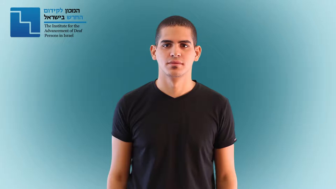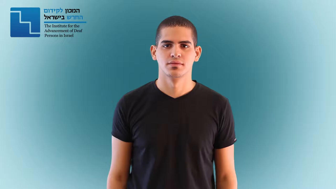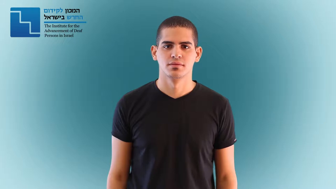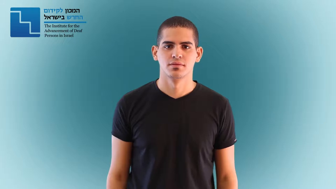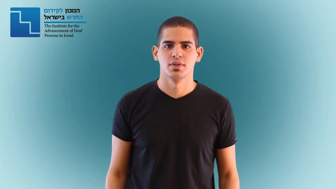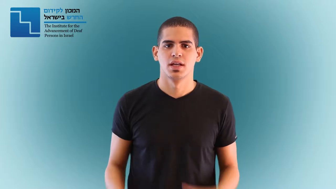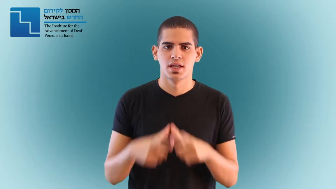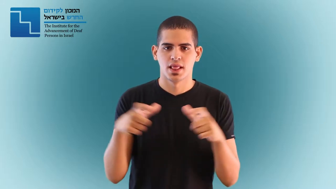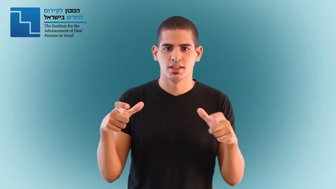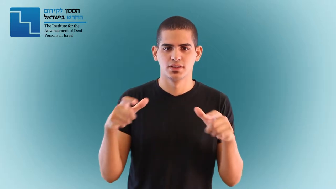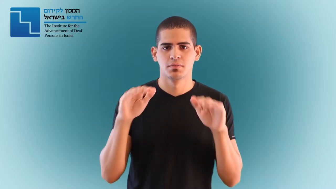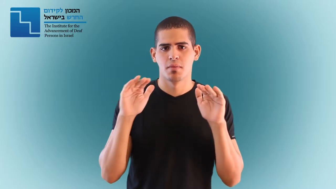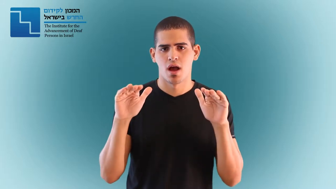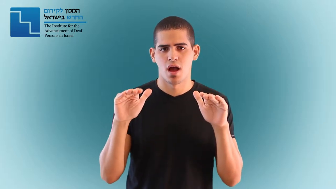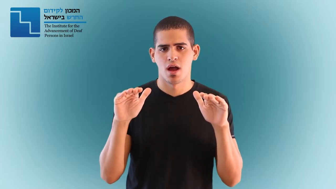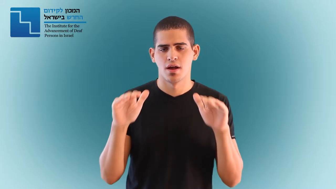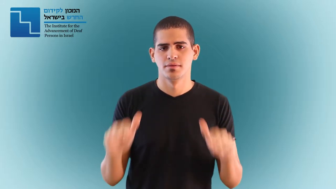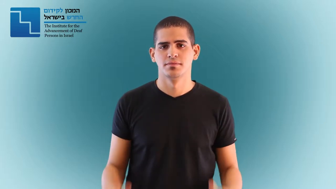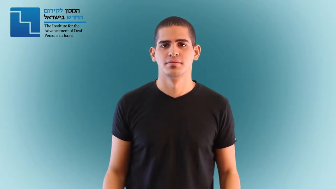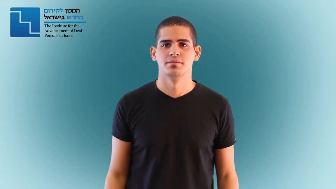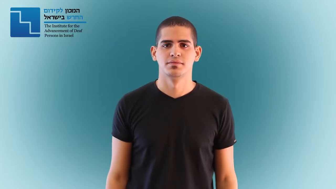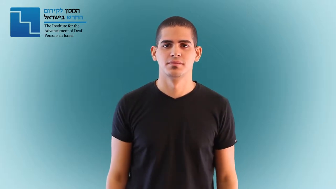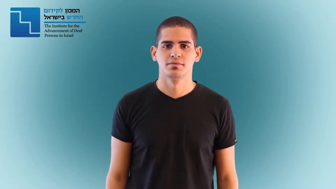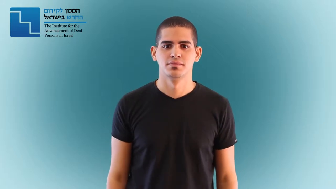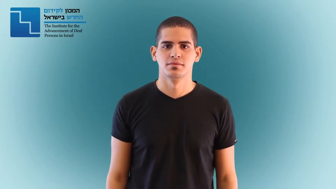כרטיס ברכה